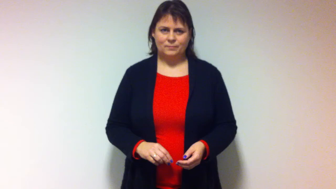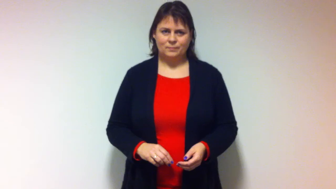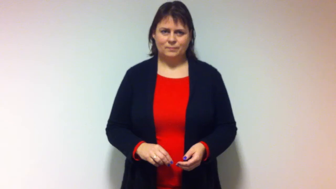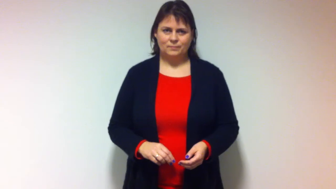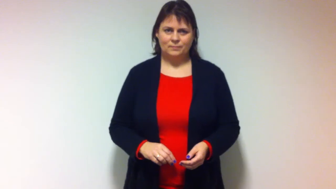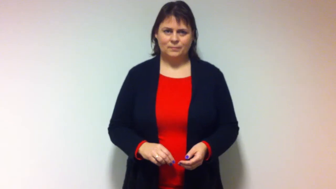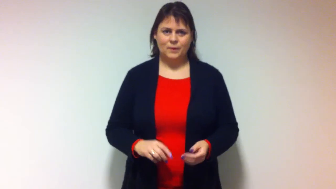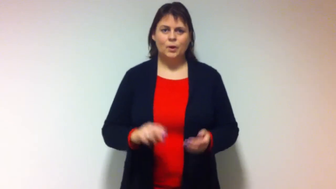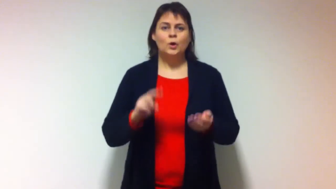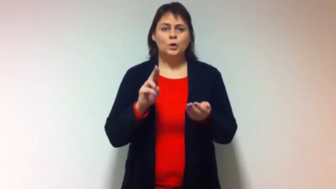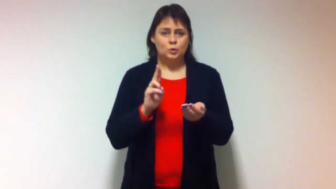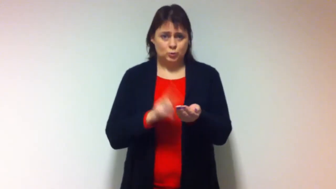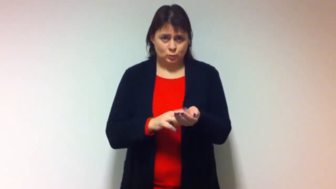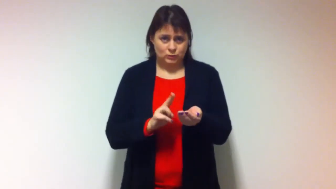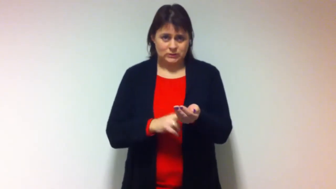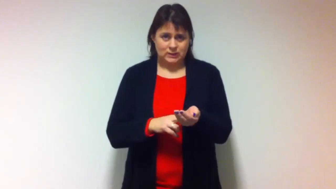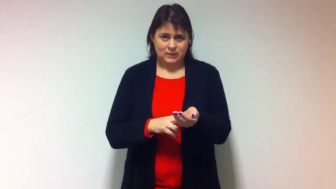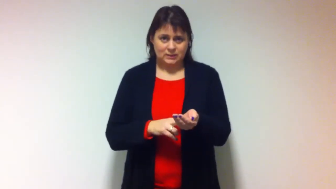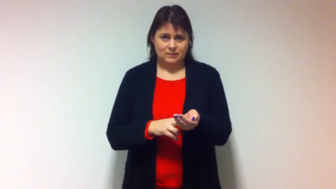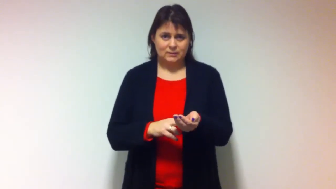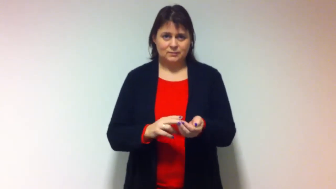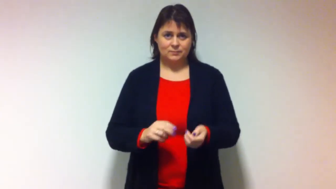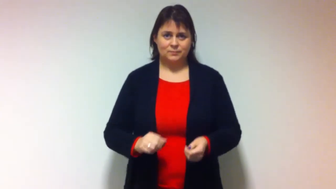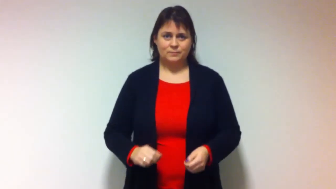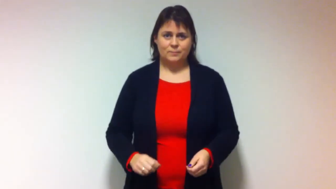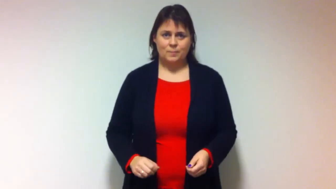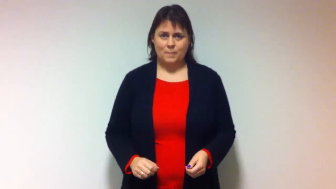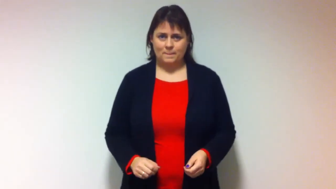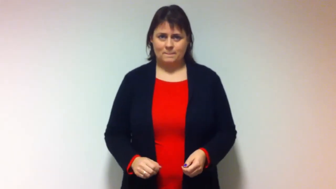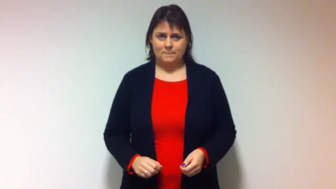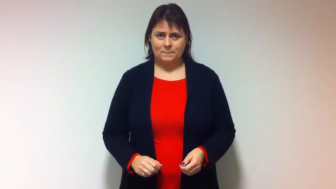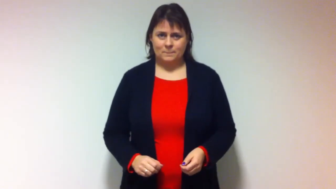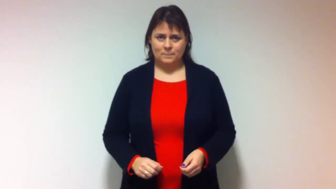Sushi